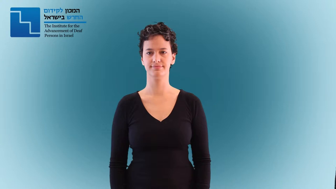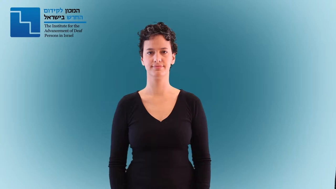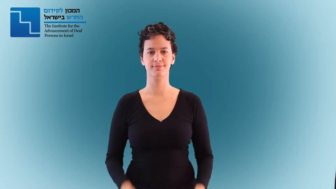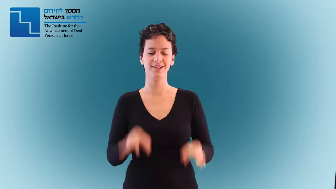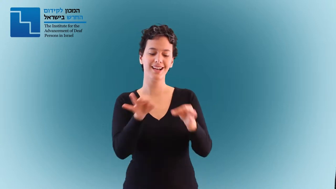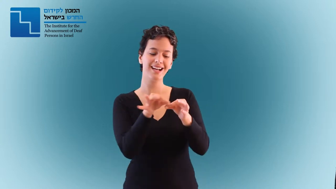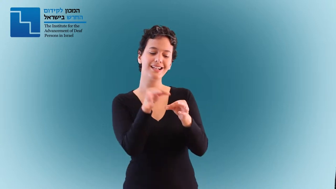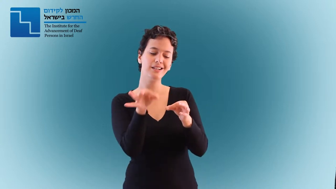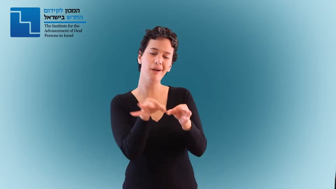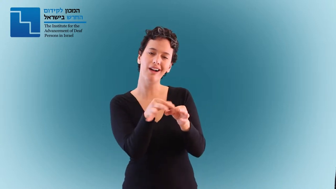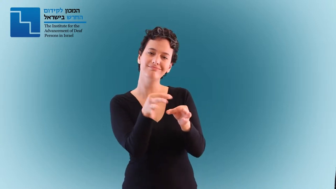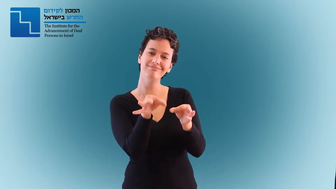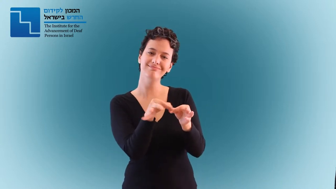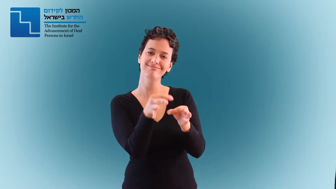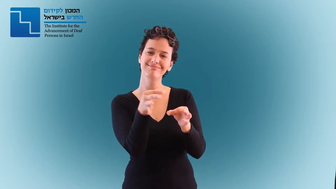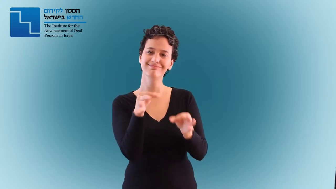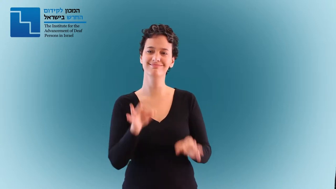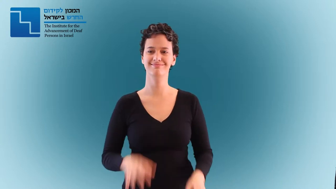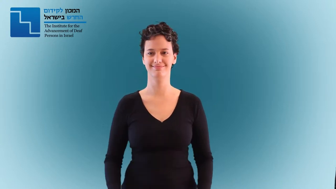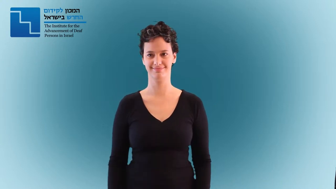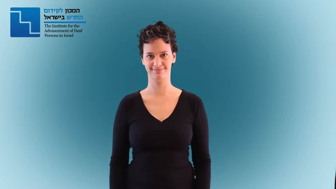רקמה